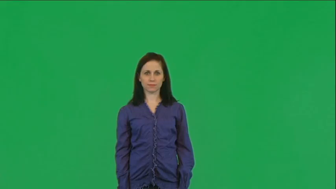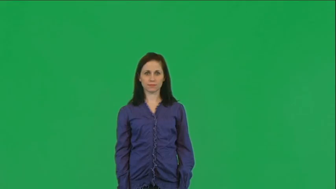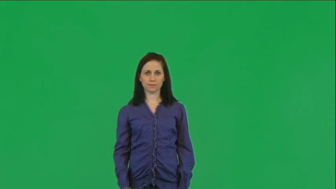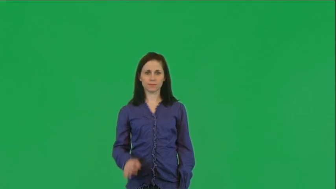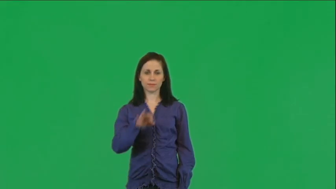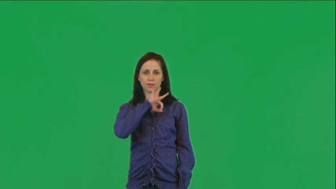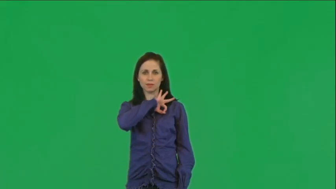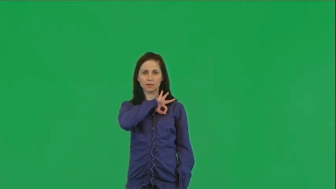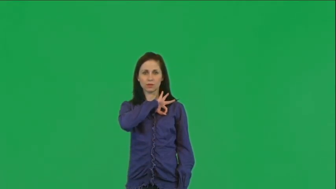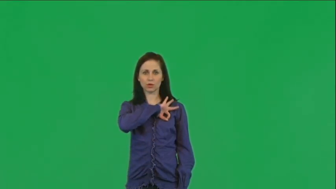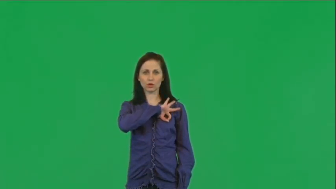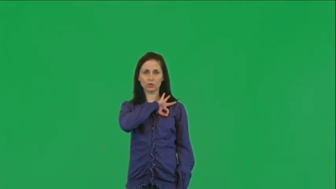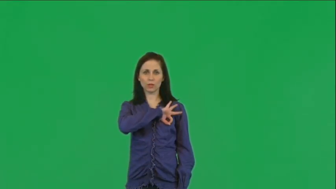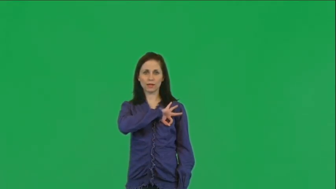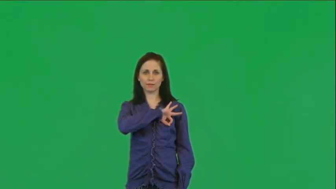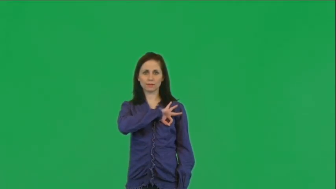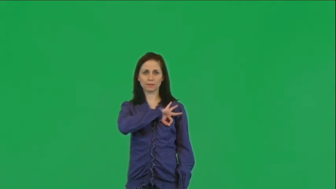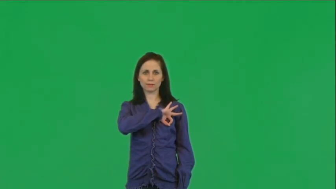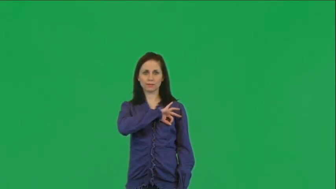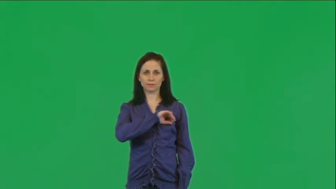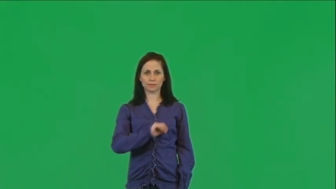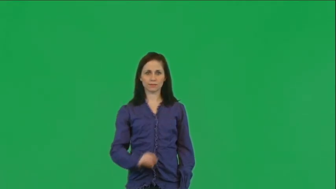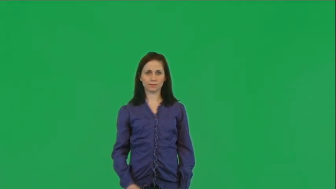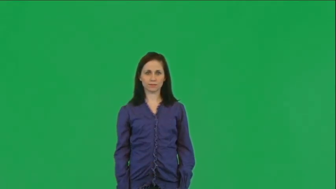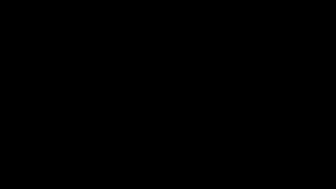koszula